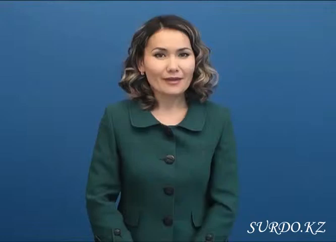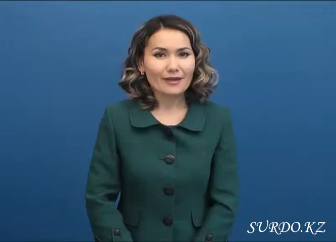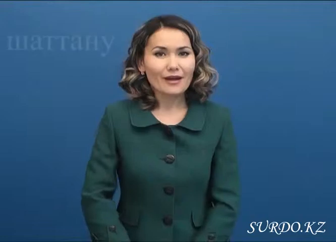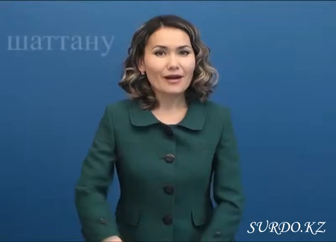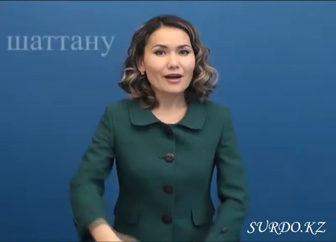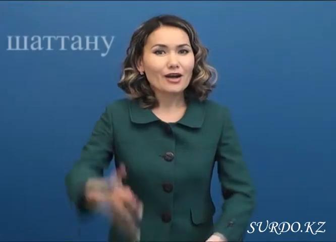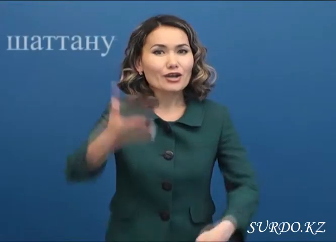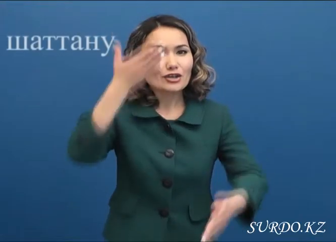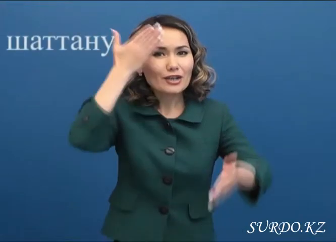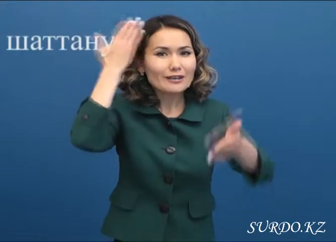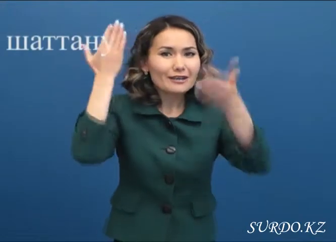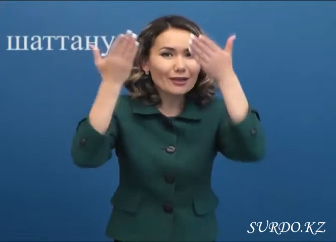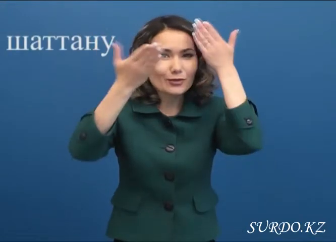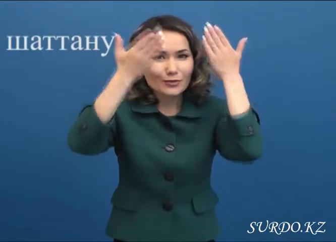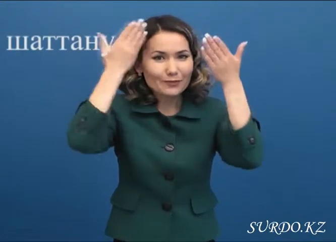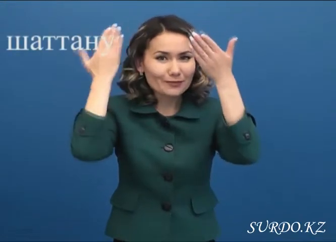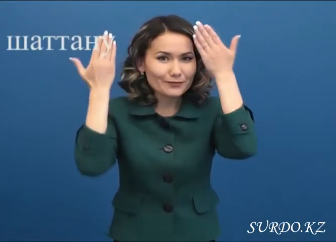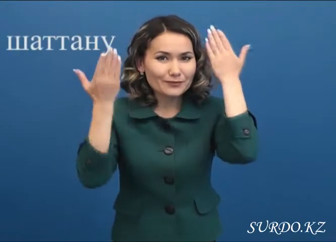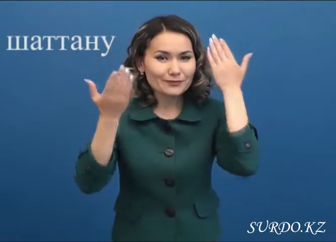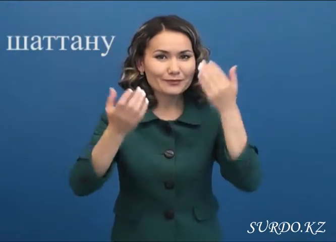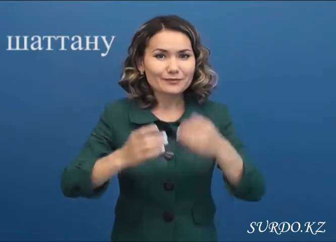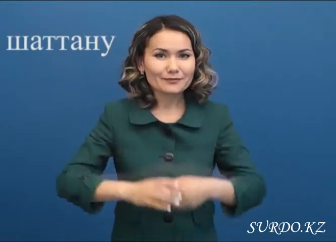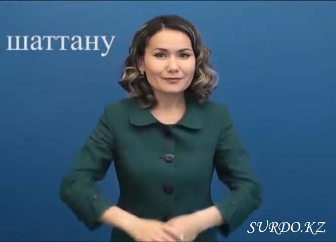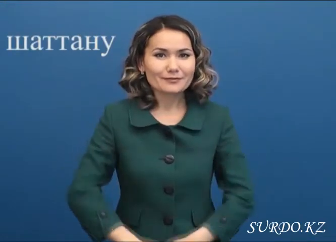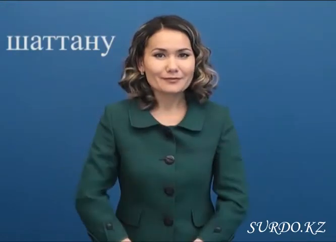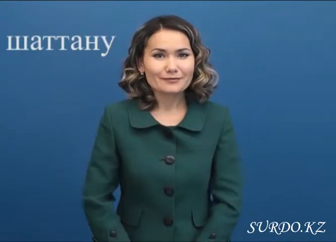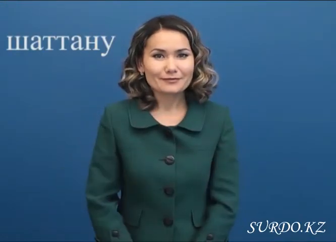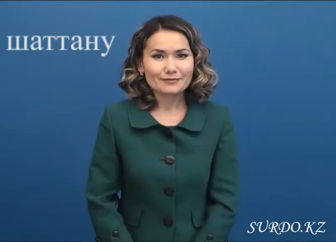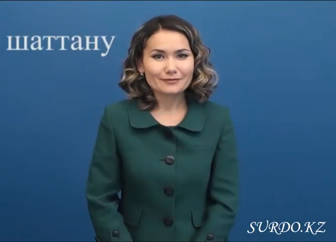Шаттану